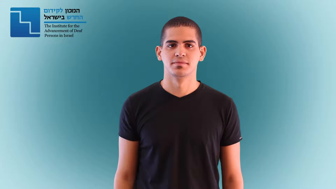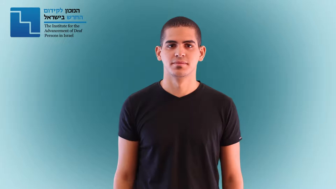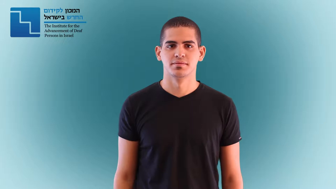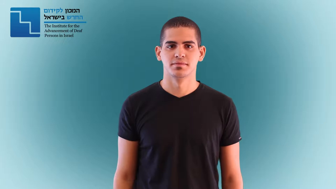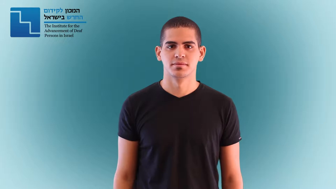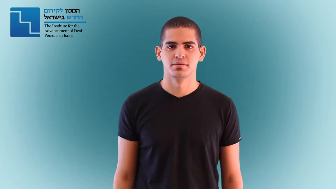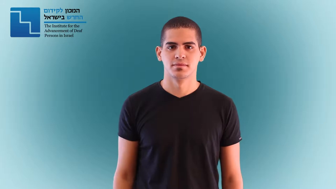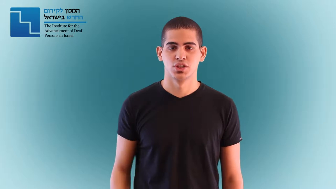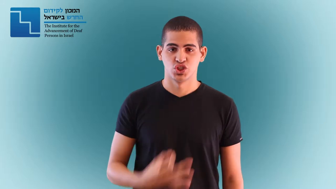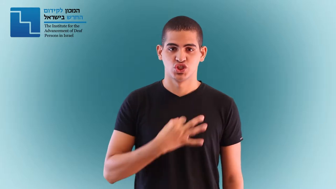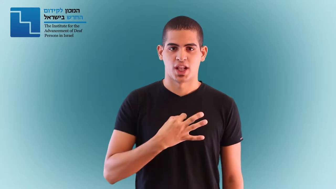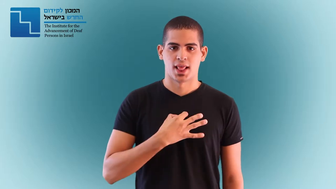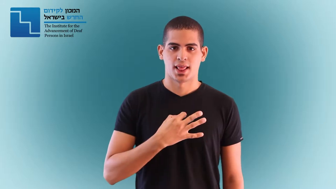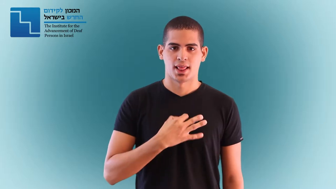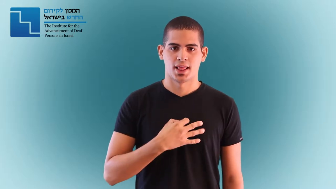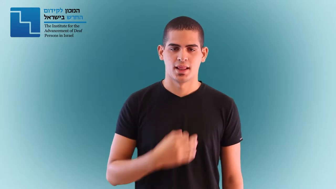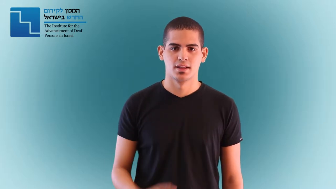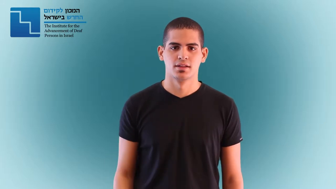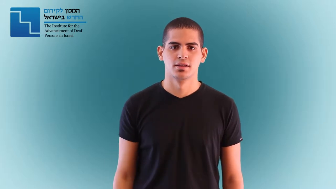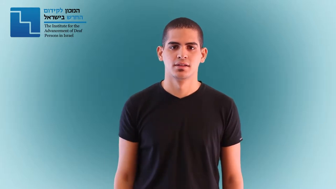שלי